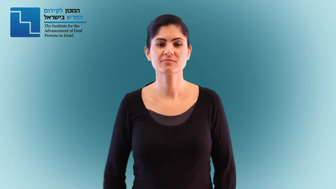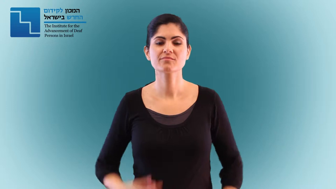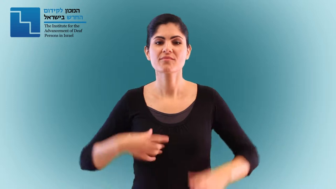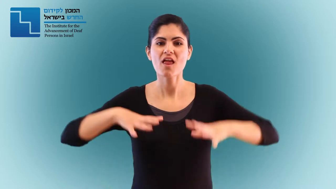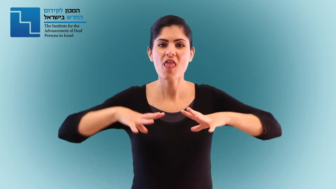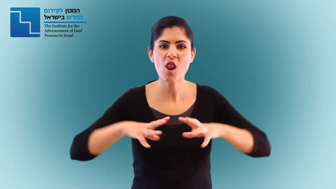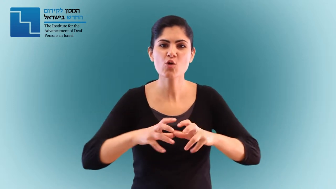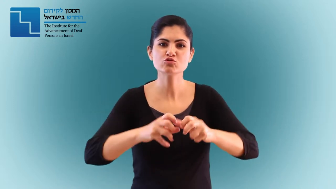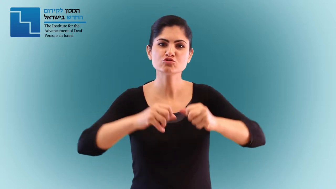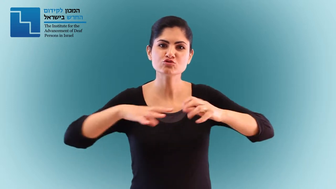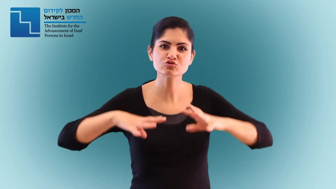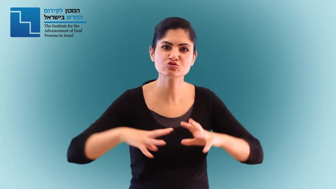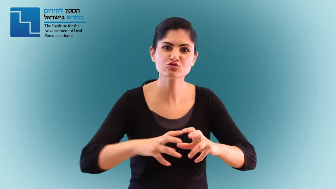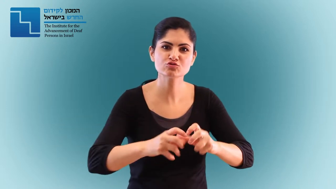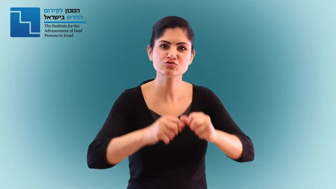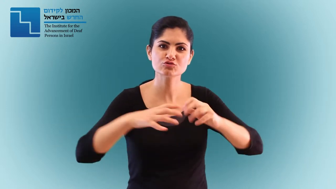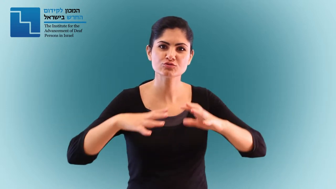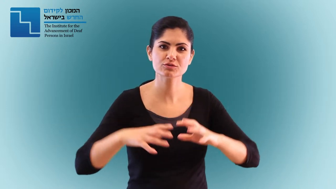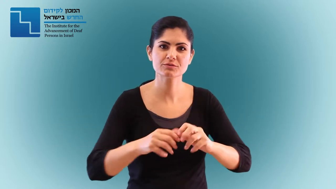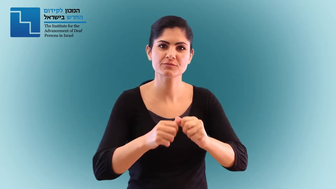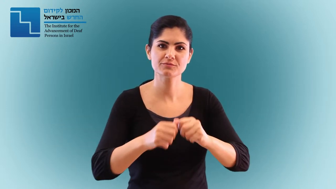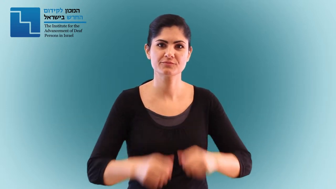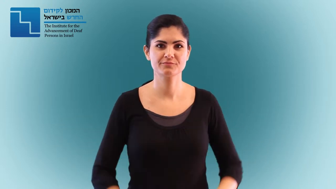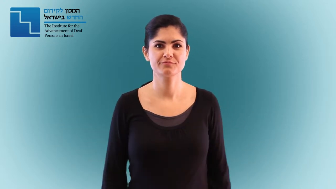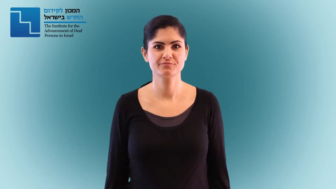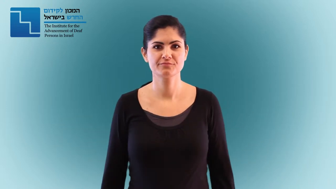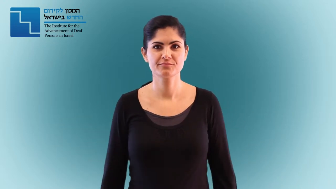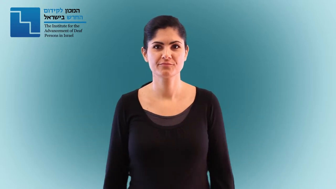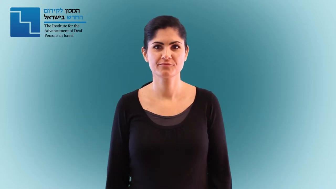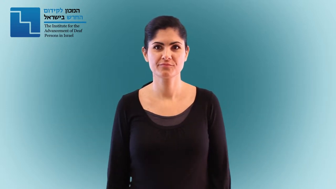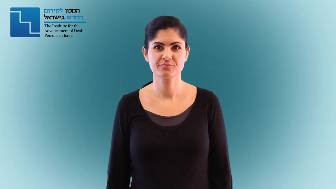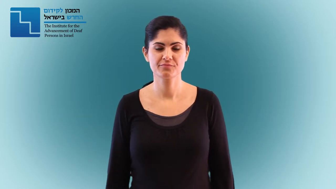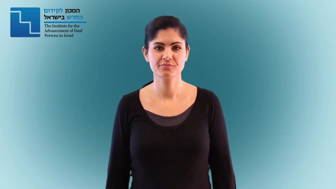ללוש